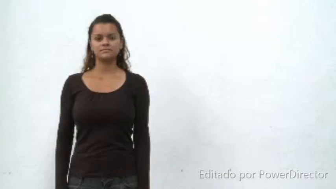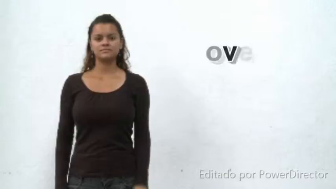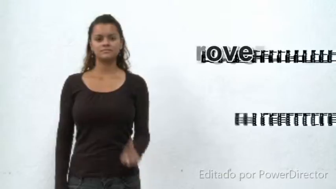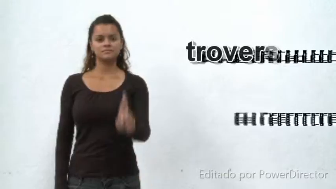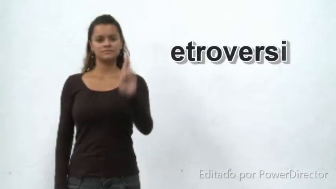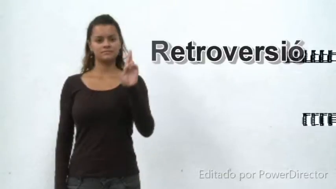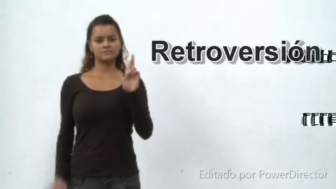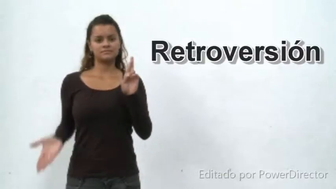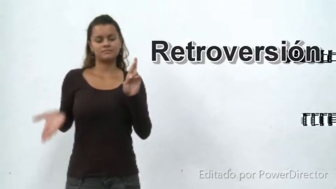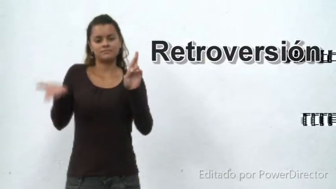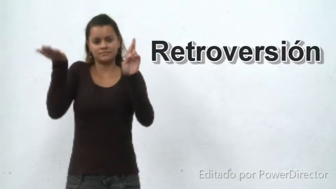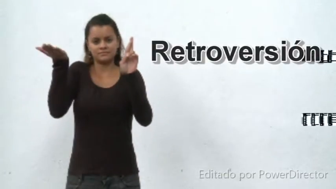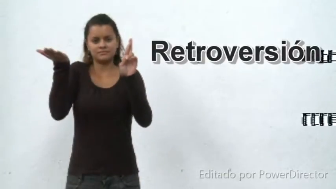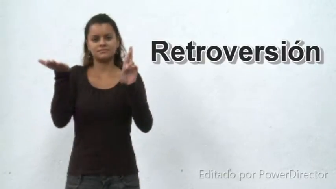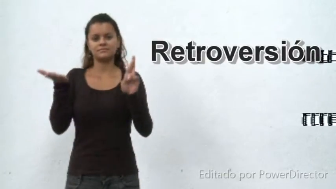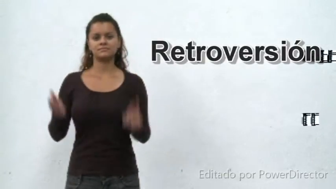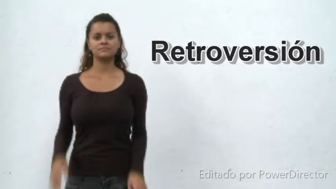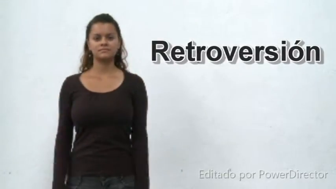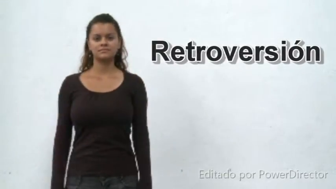Retroversión